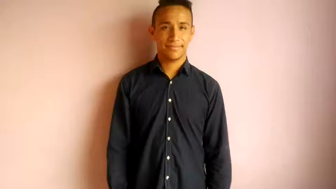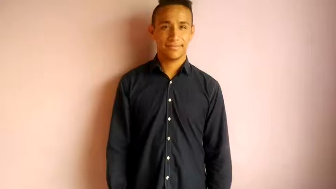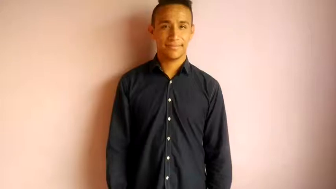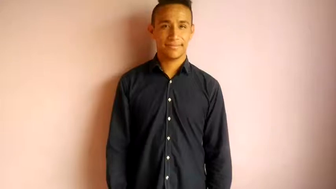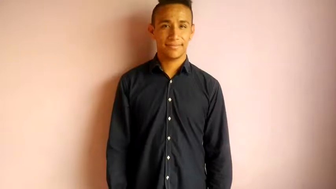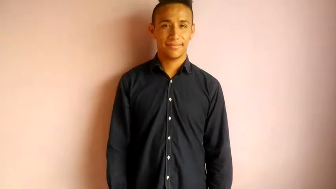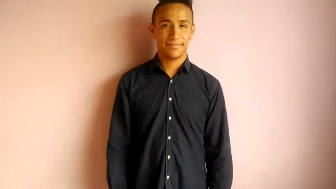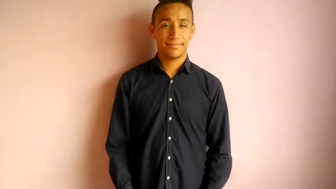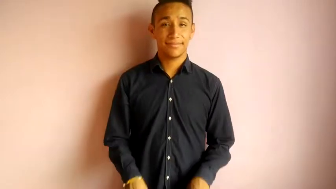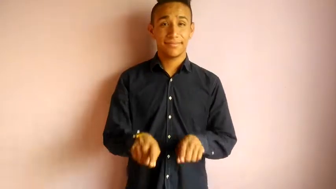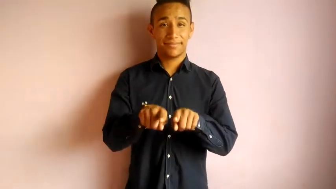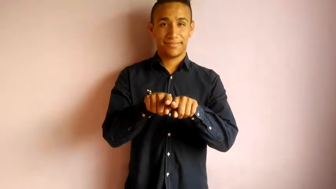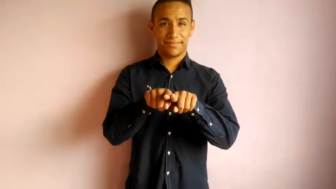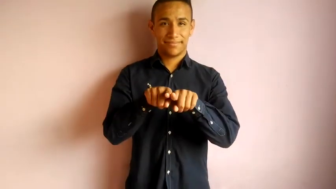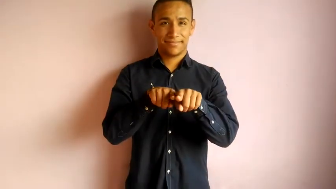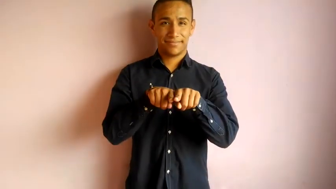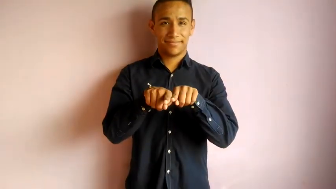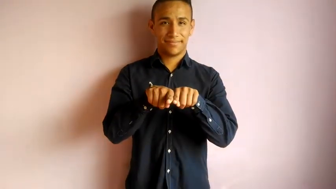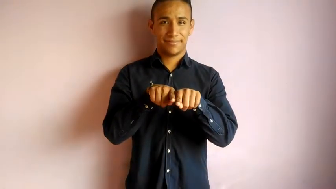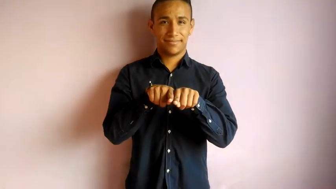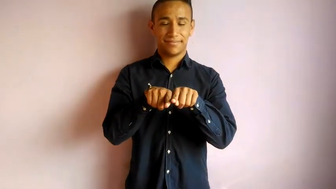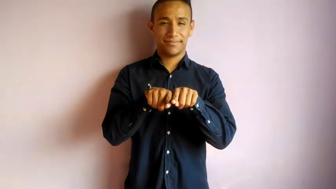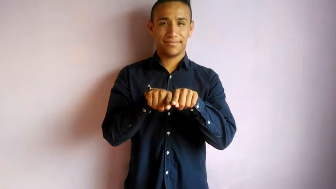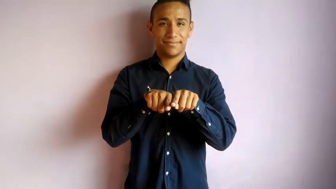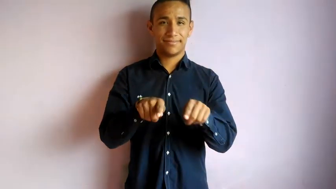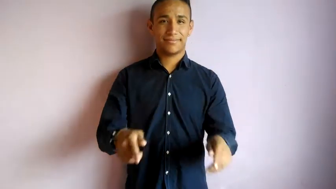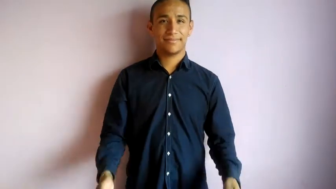hermano